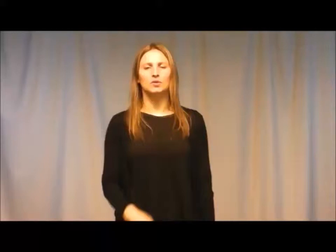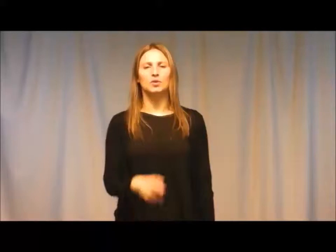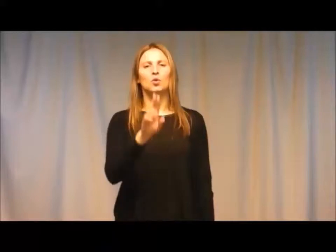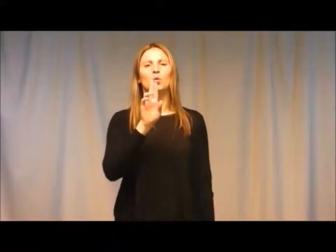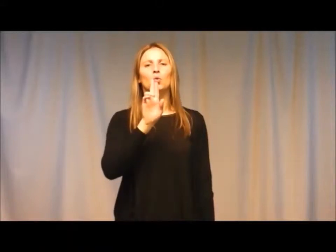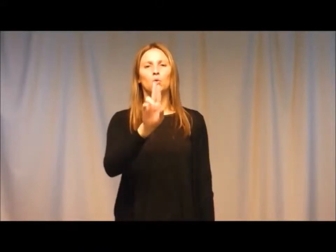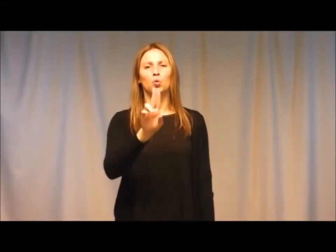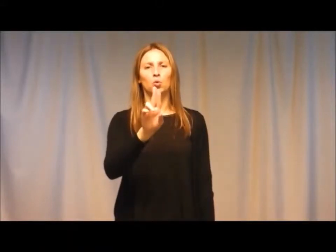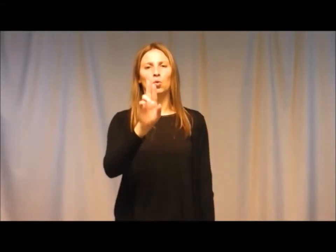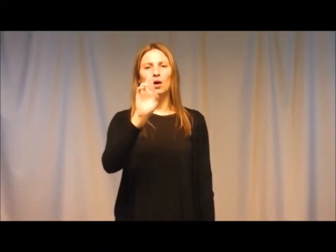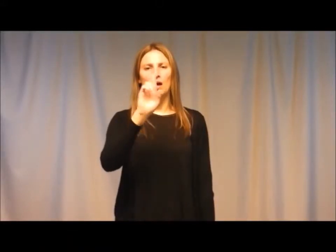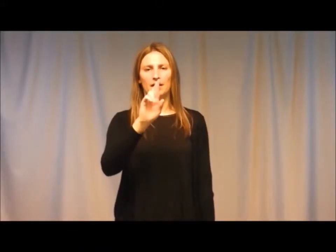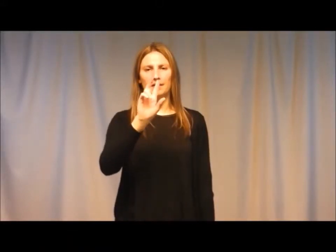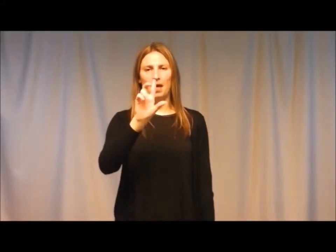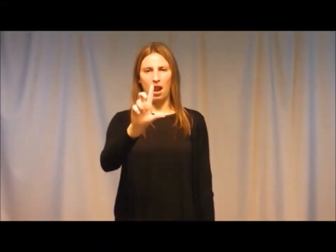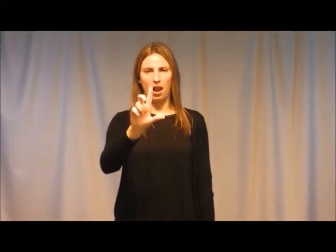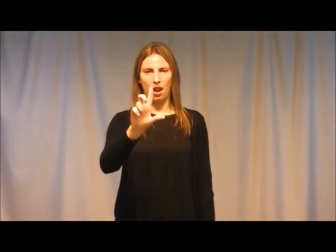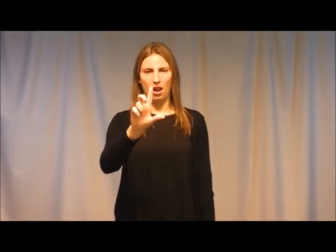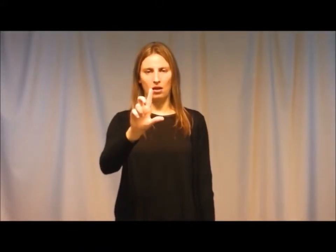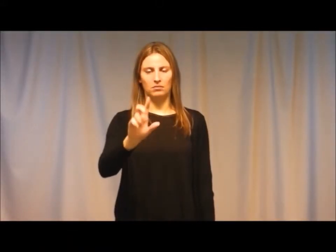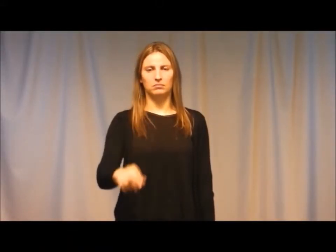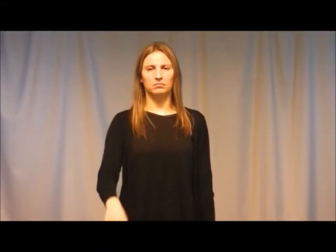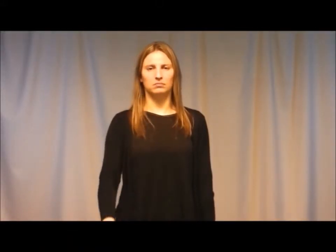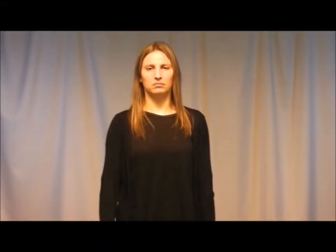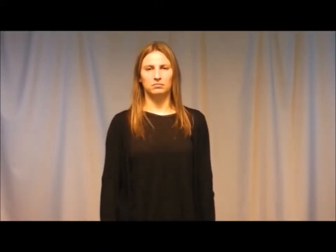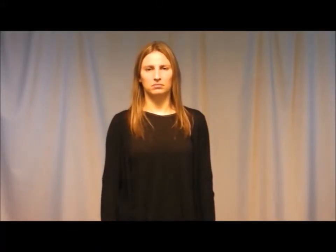USB